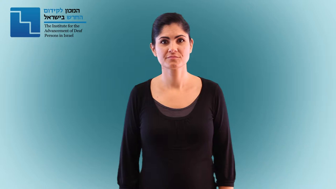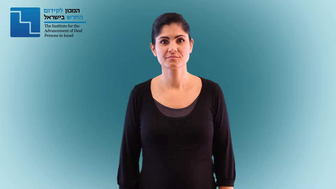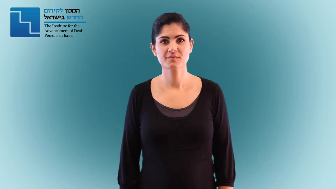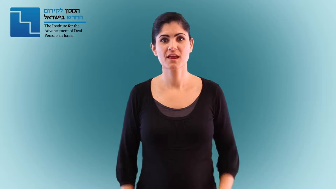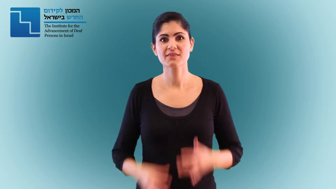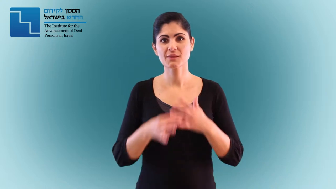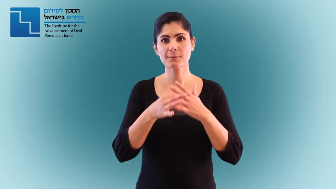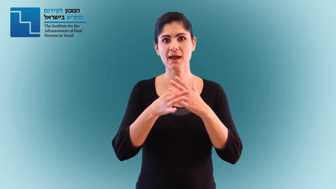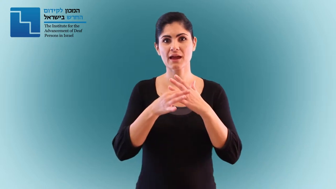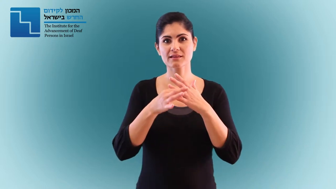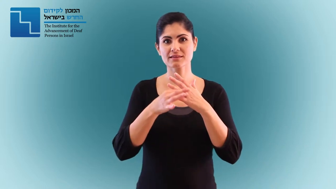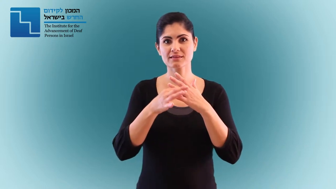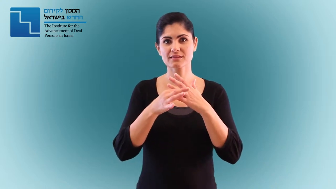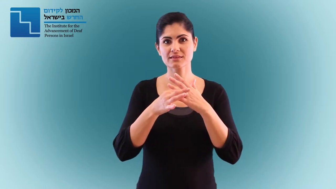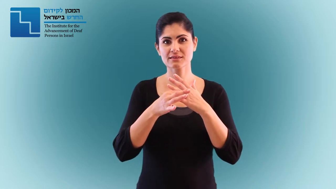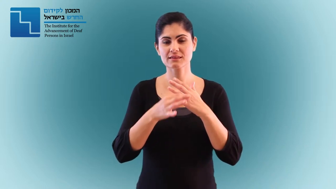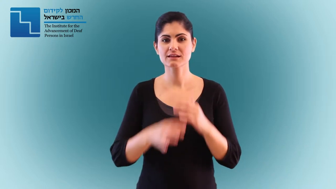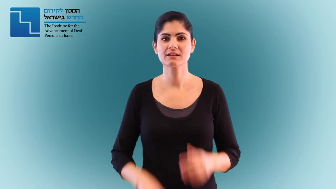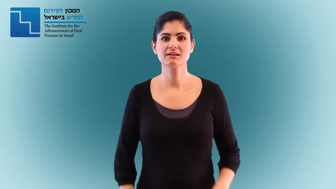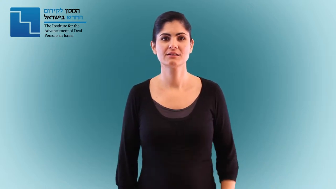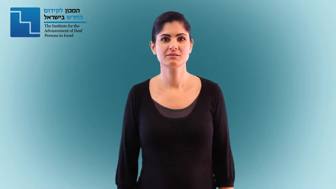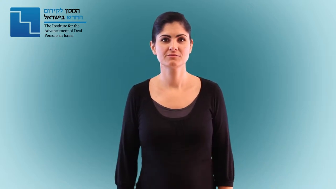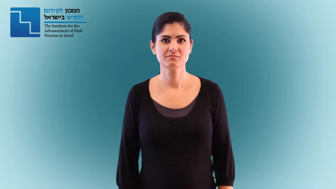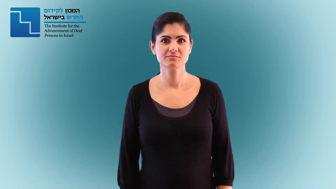טבעת